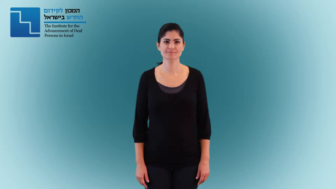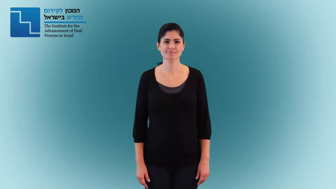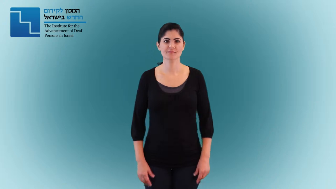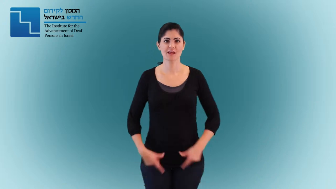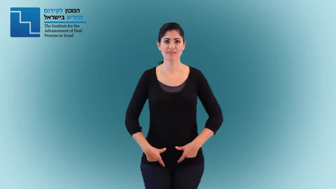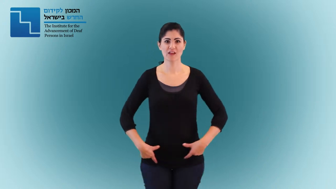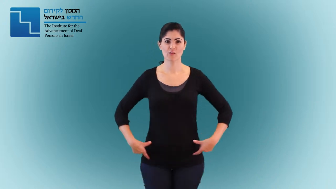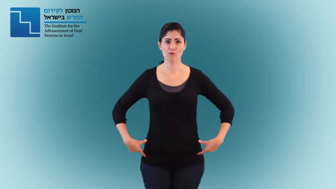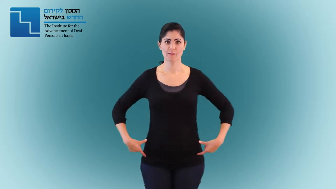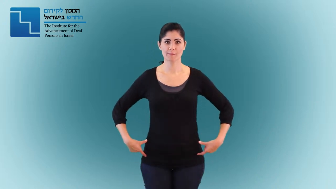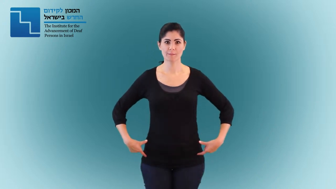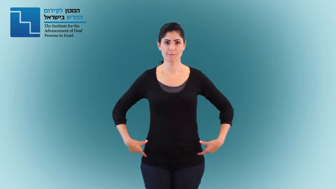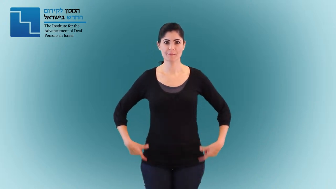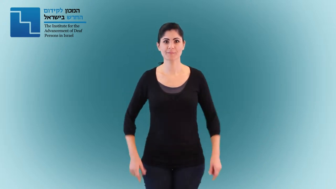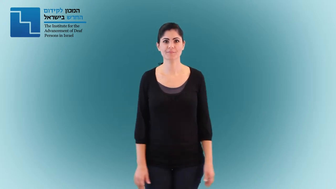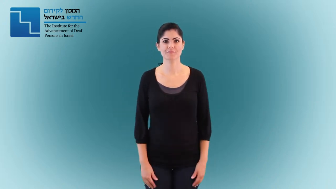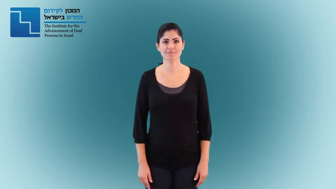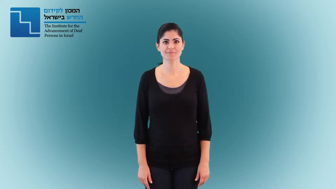תחתונים